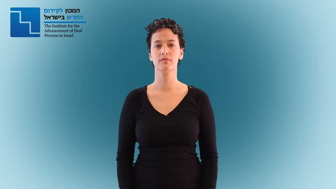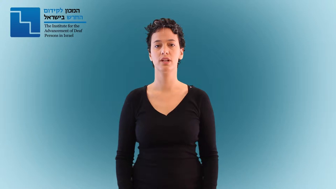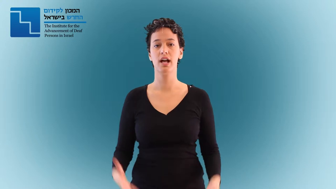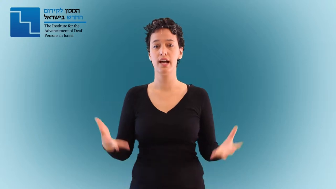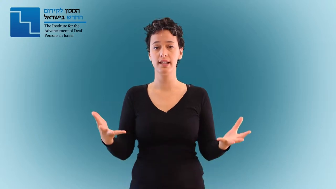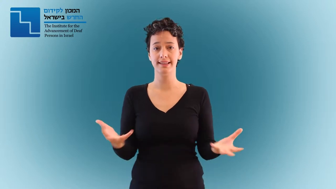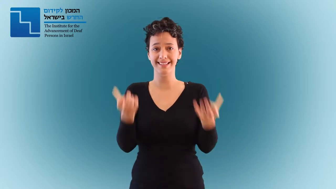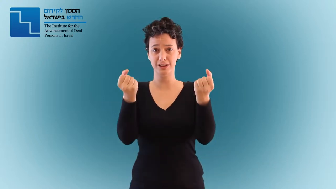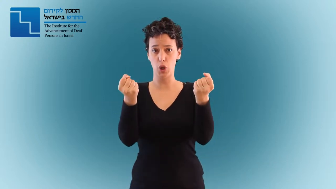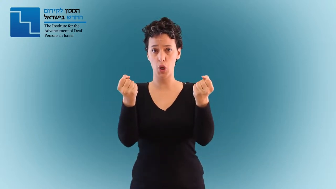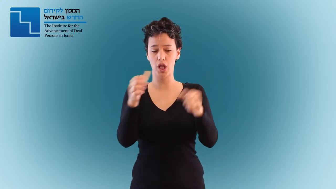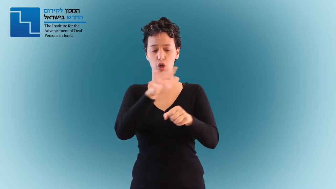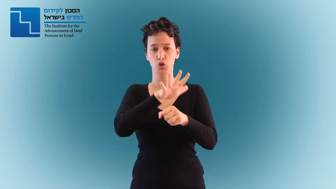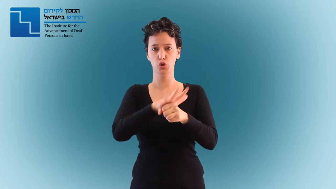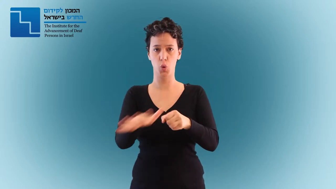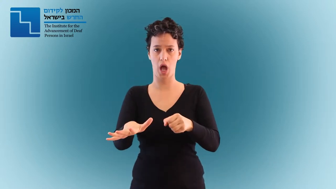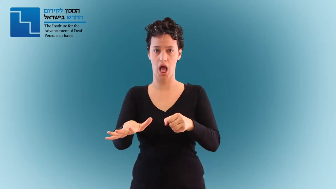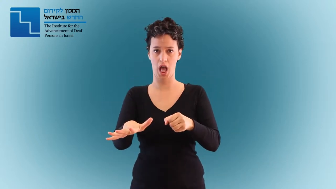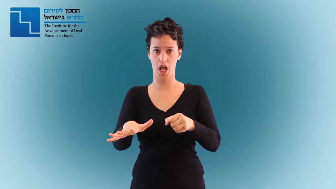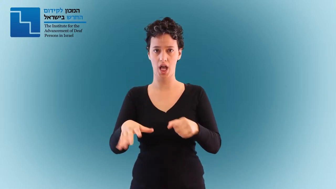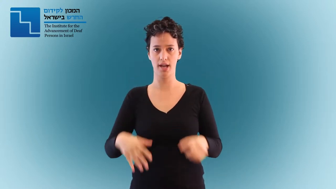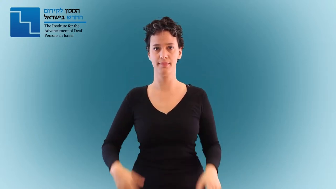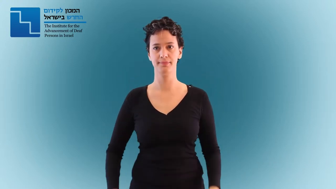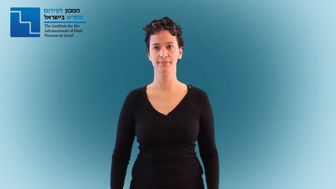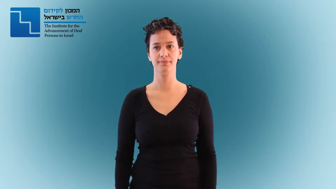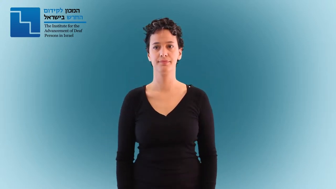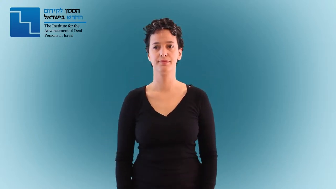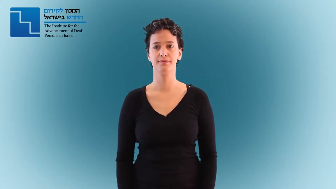ניצול שואה